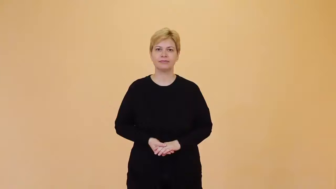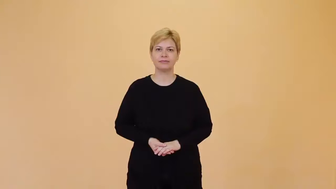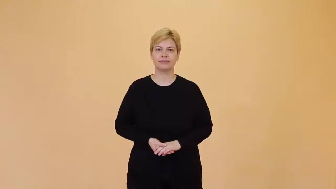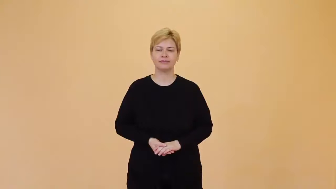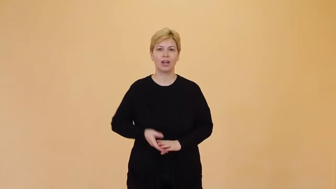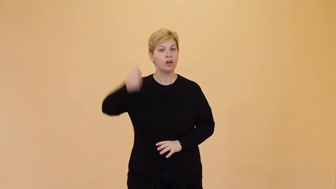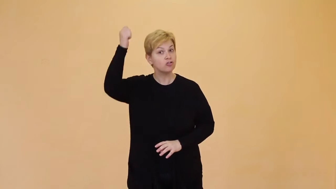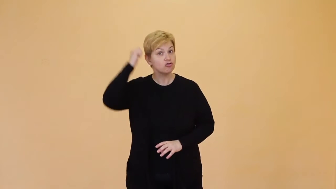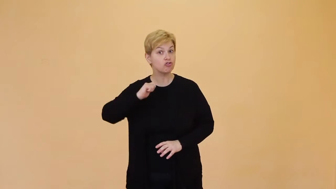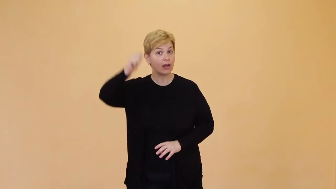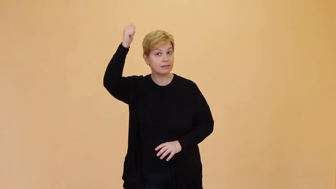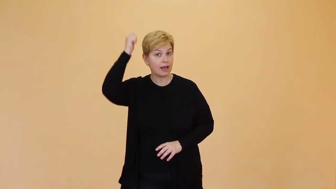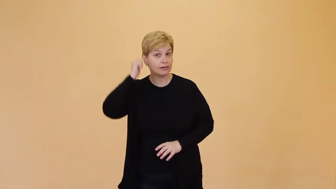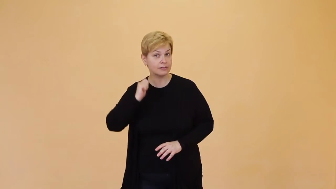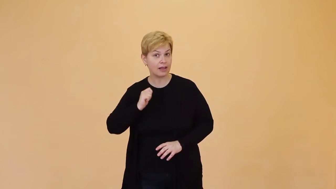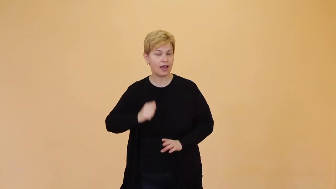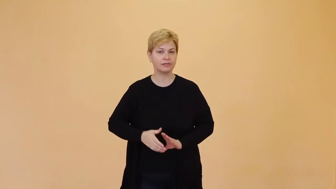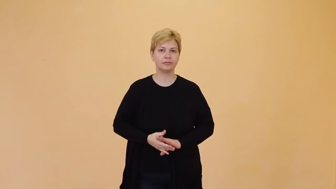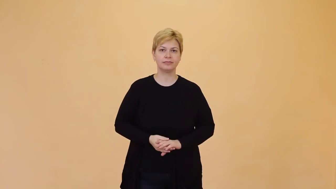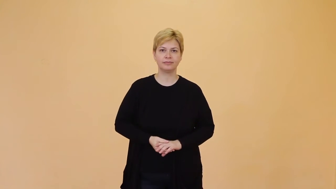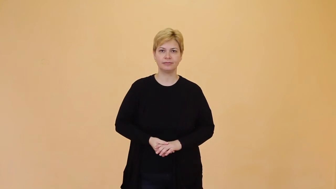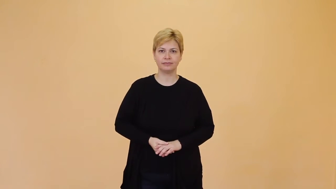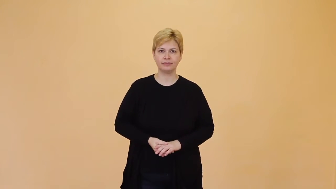česať sa